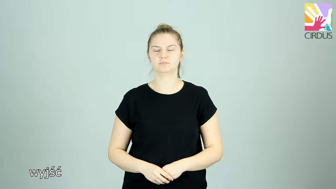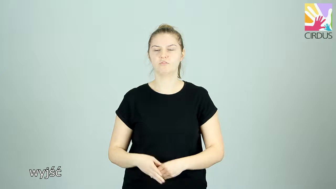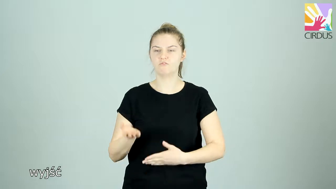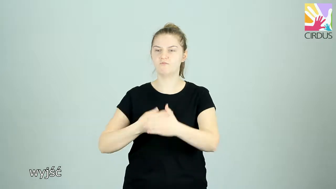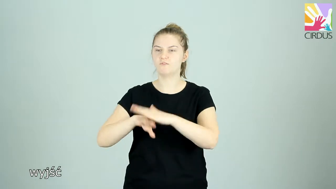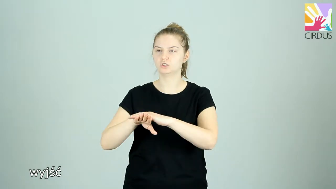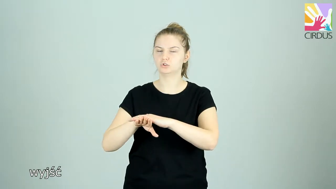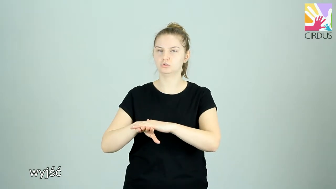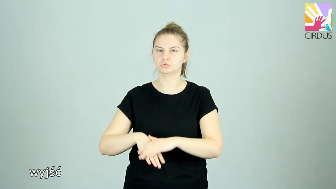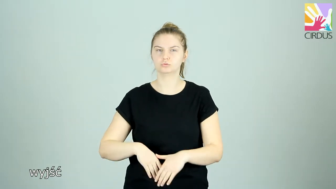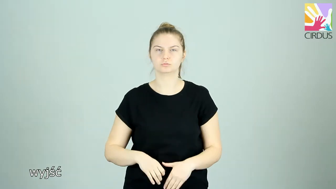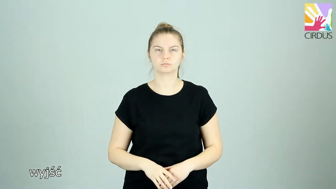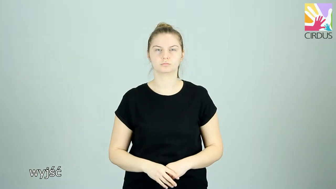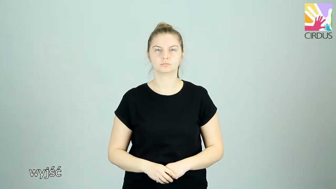wyjść